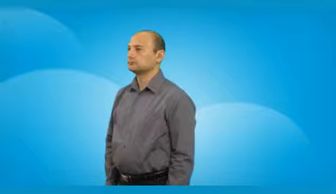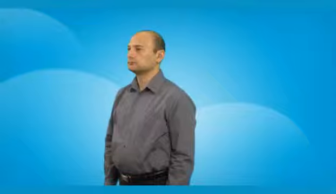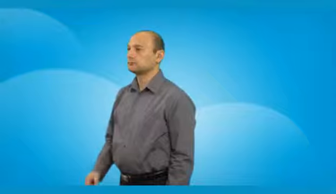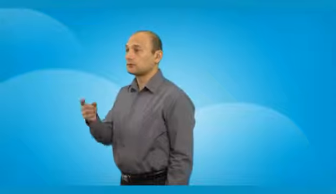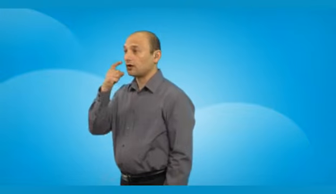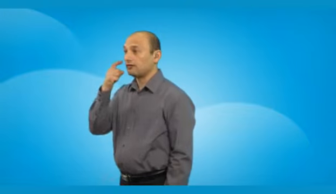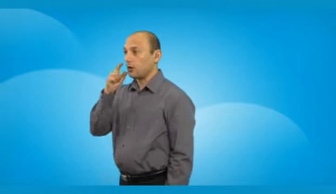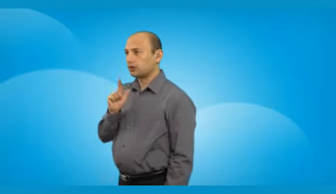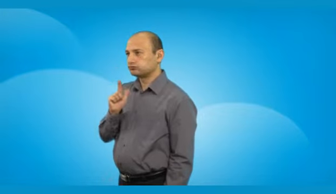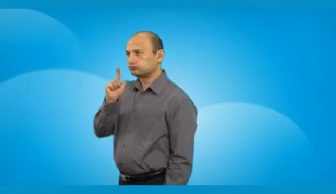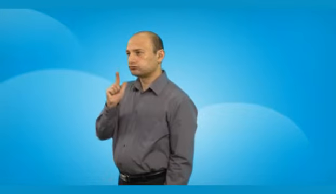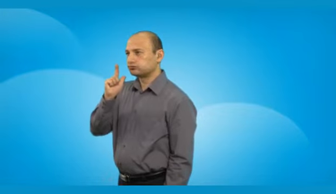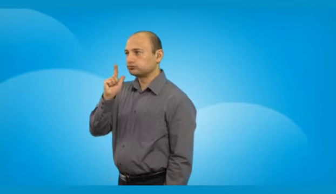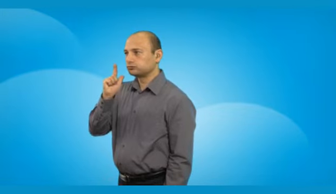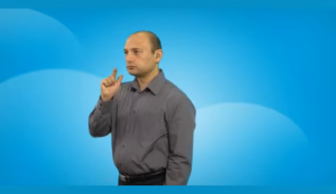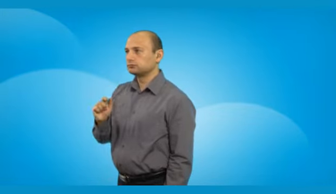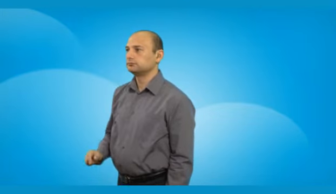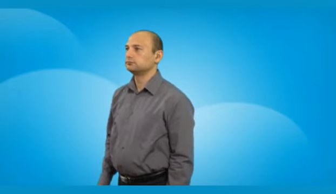Fogfúrás